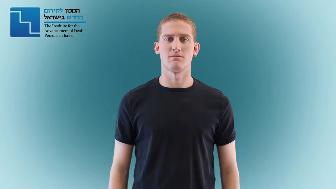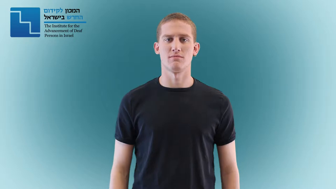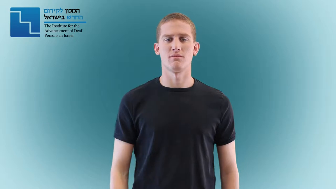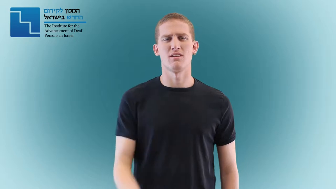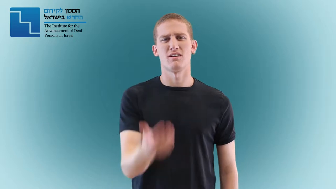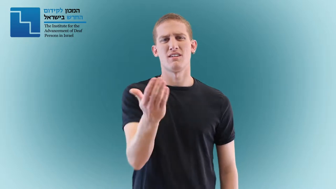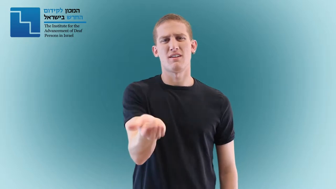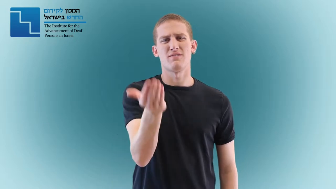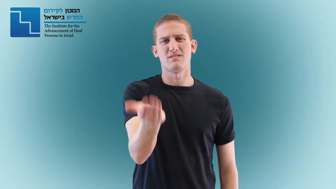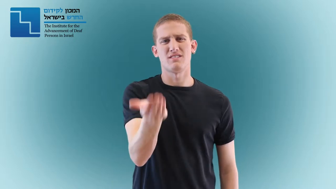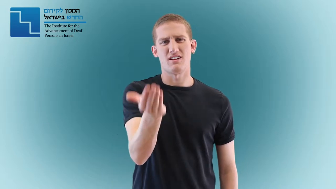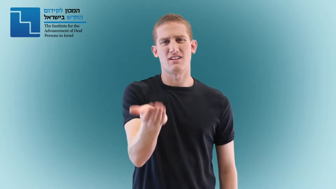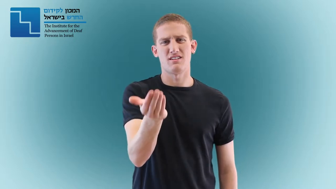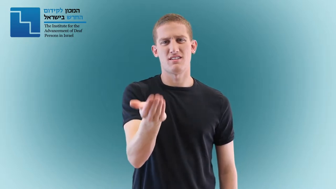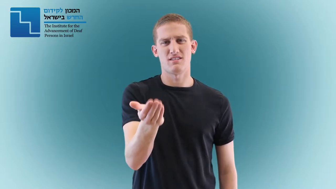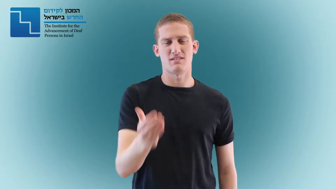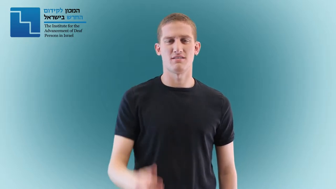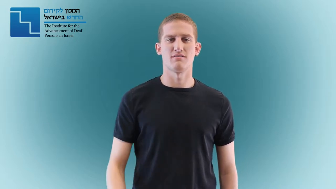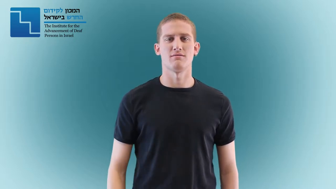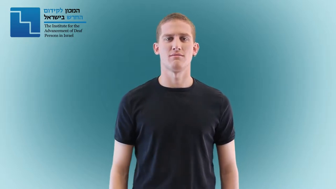קבצן / נדבה